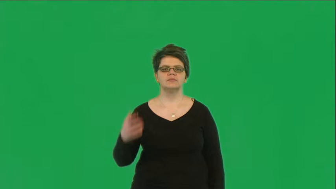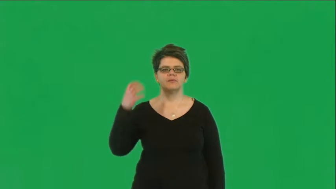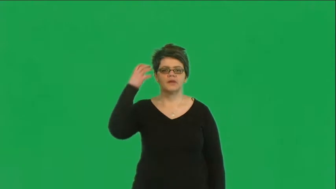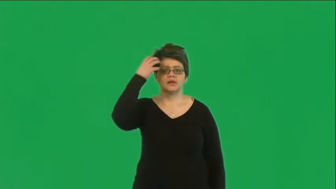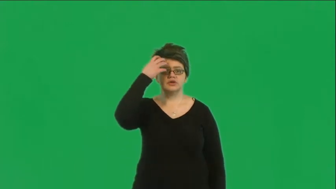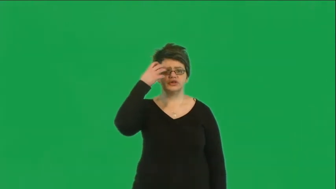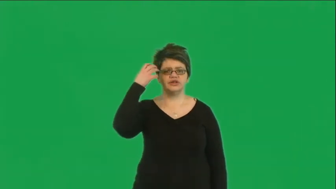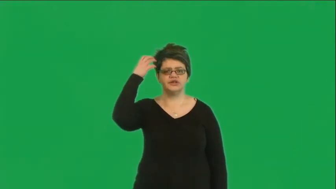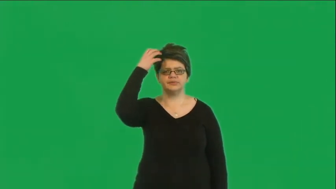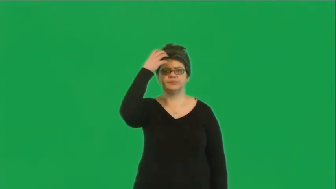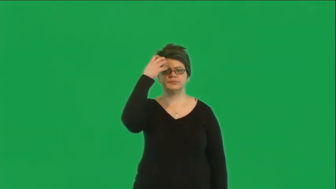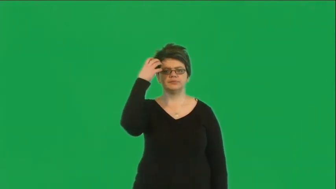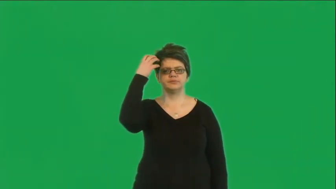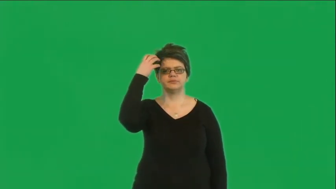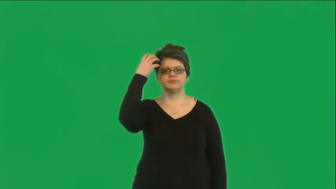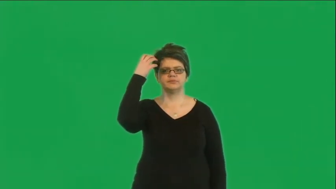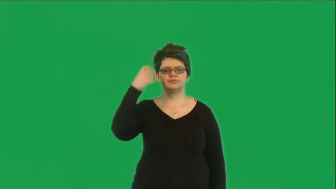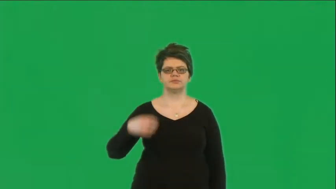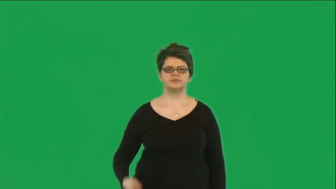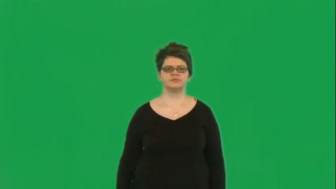dziki